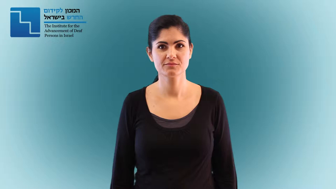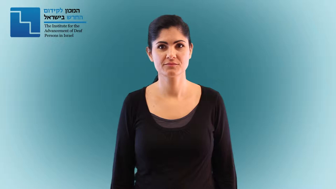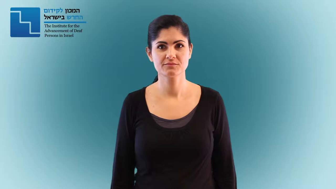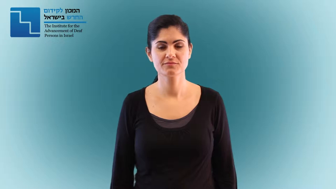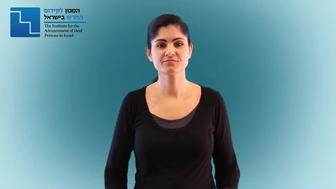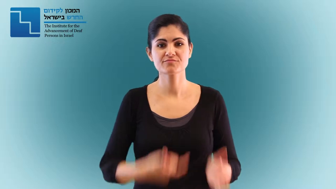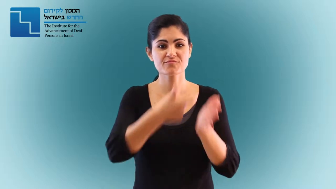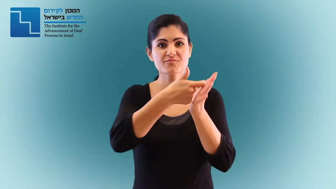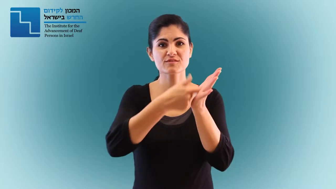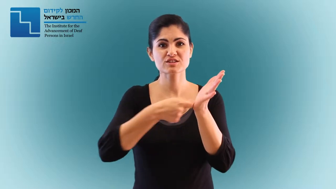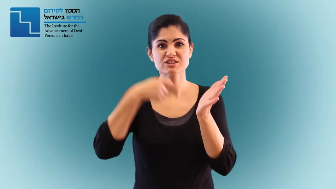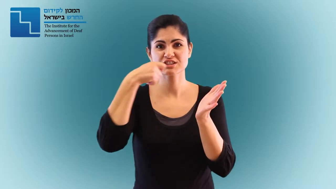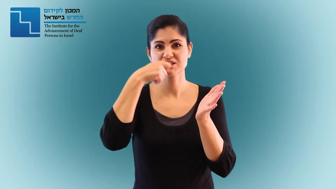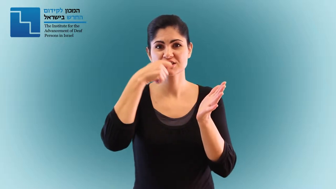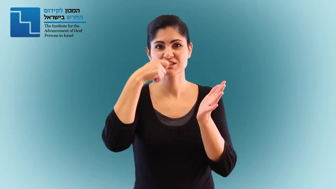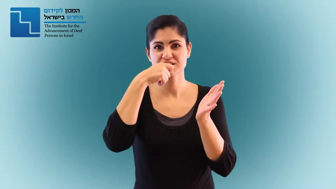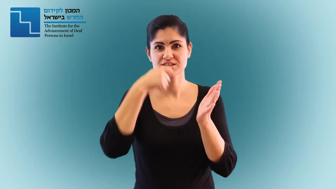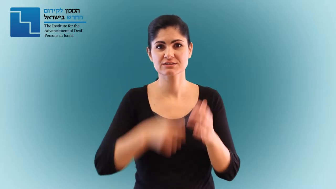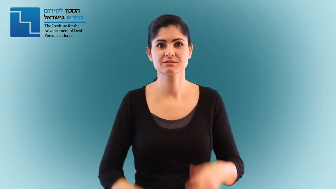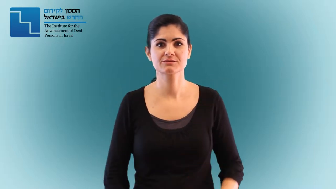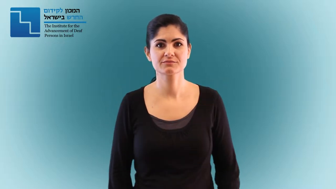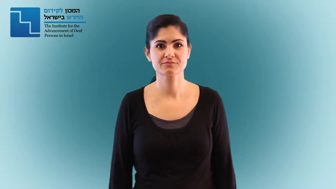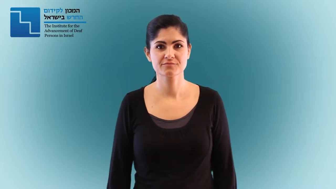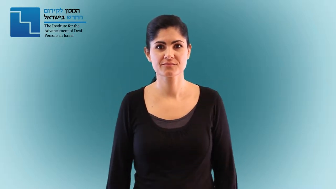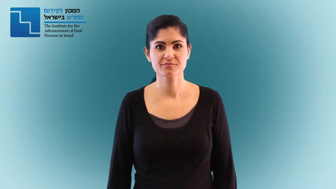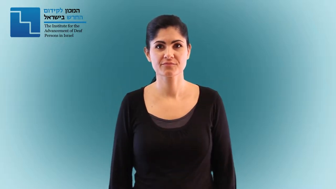משחת שיניים